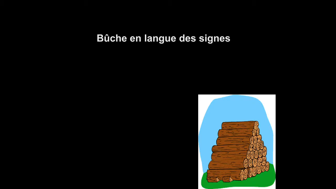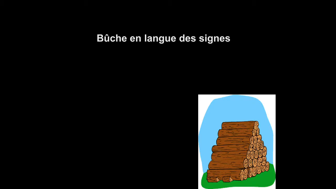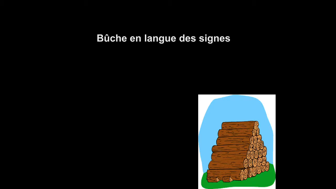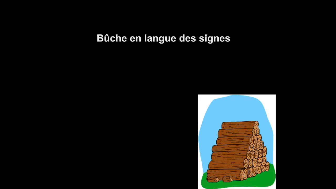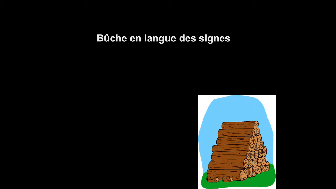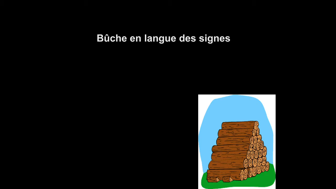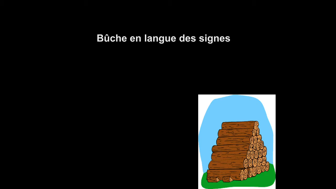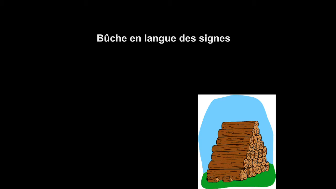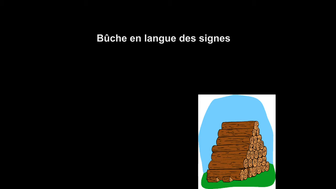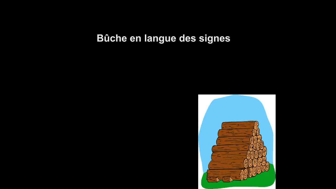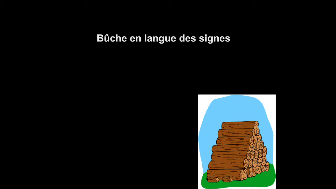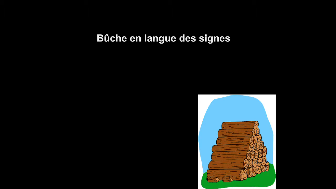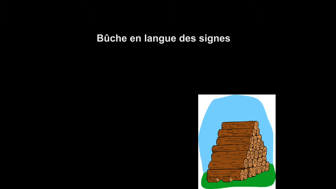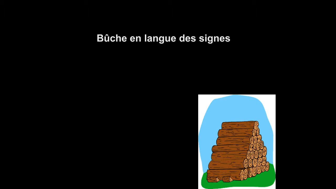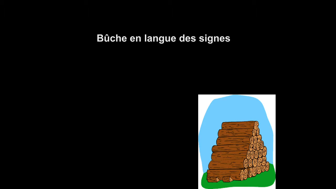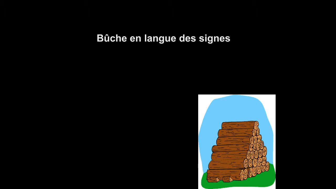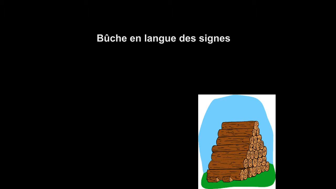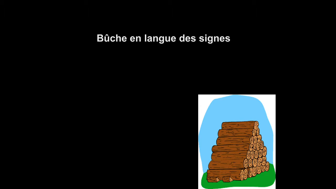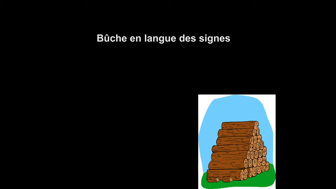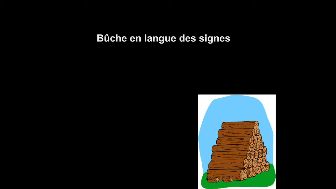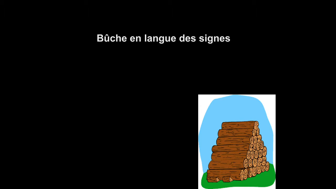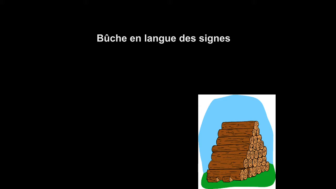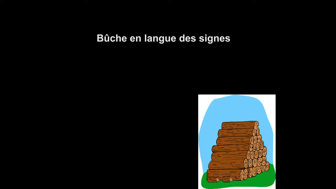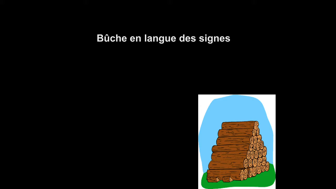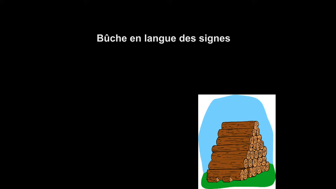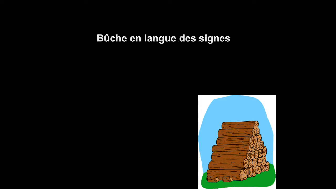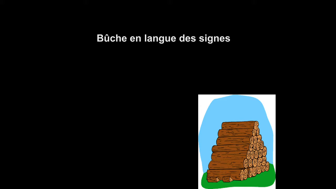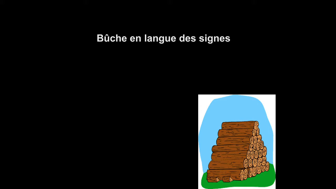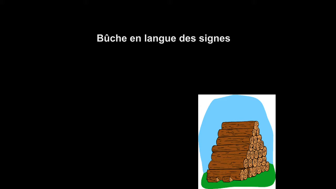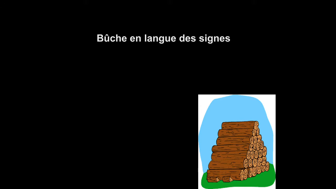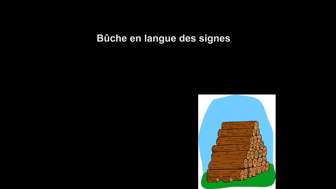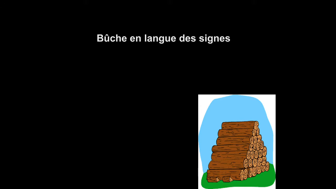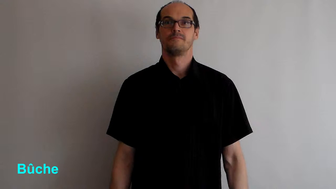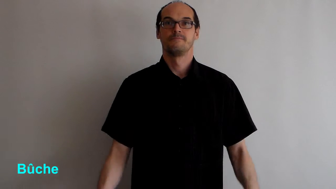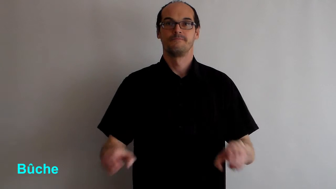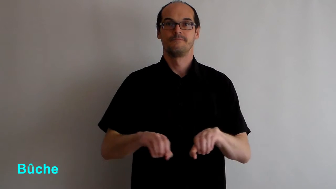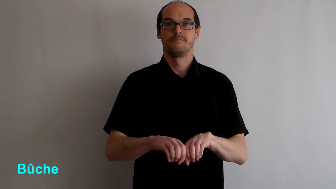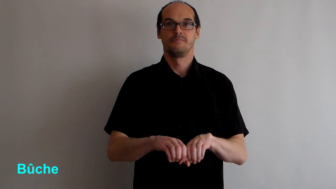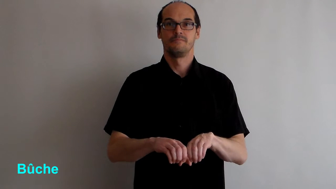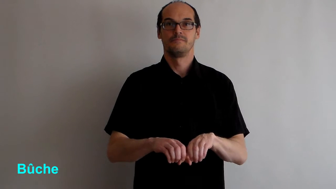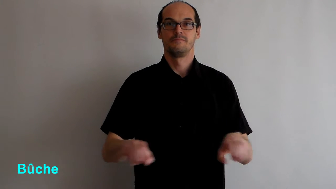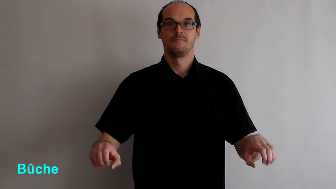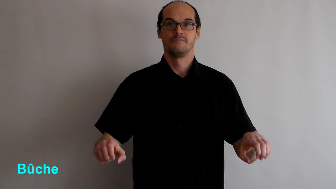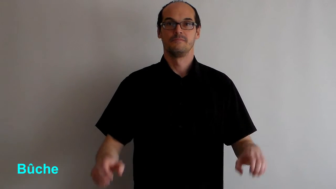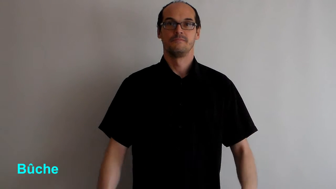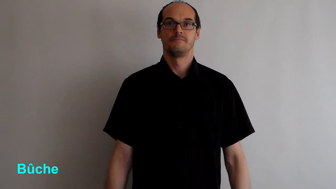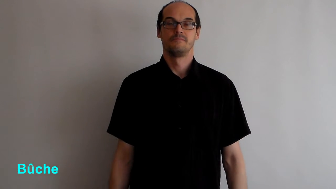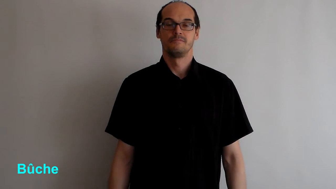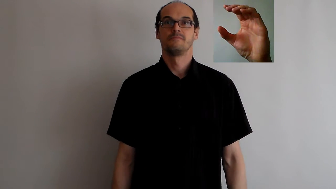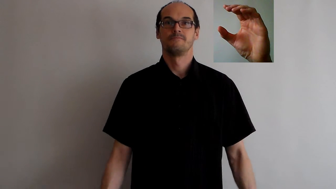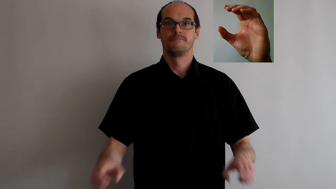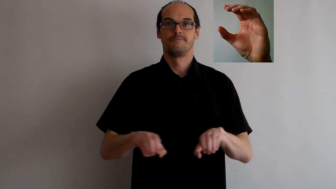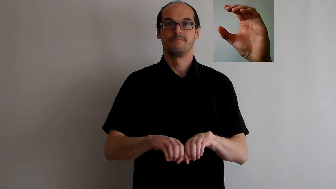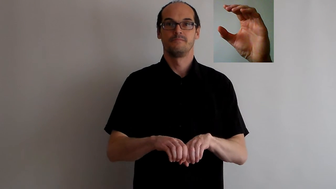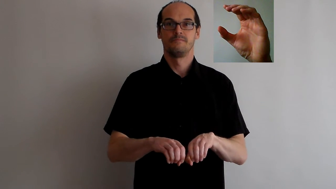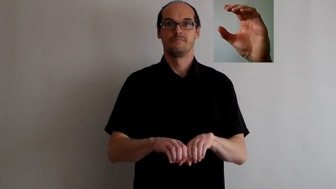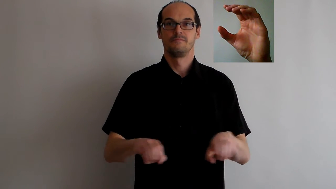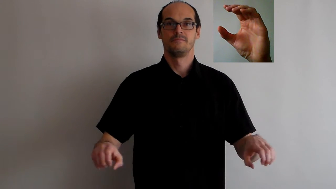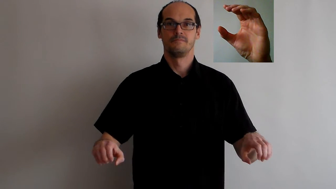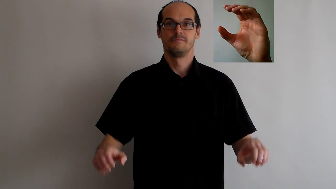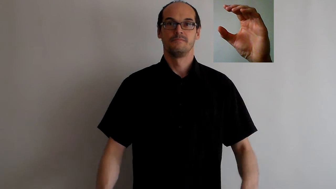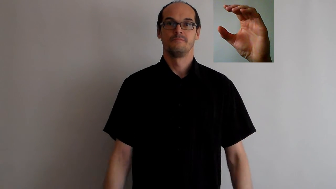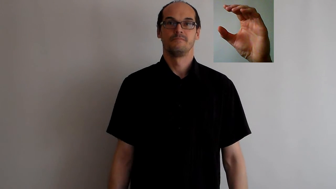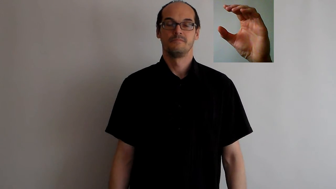Bûche